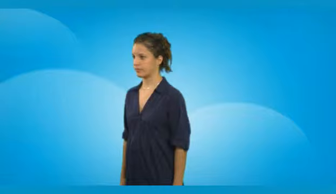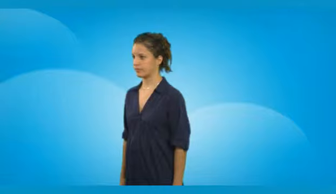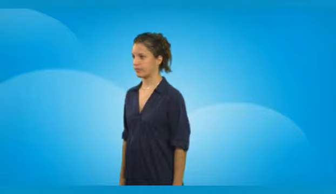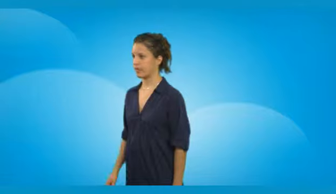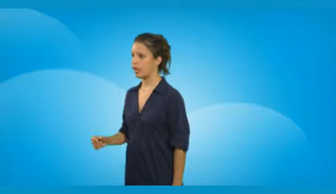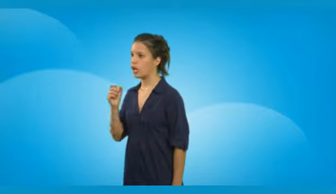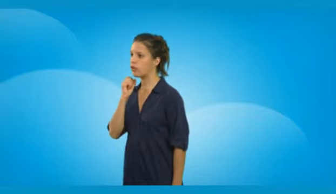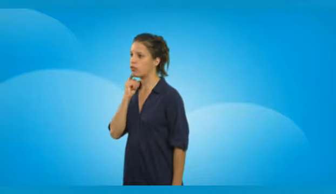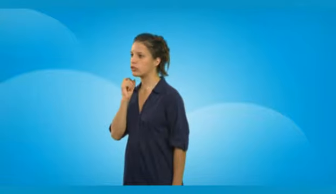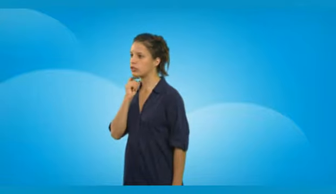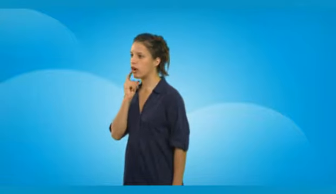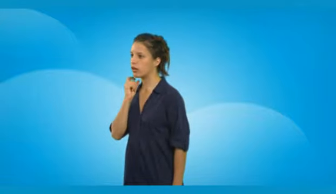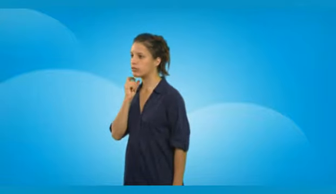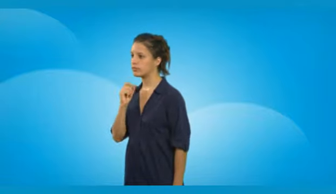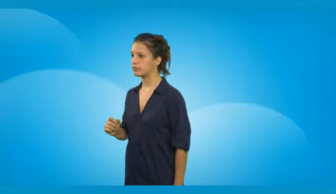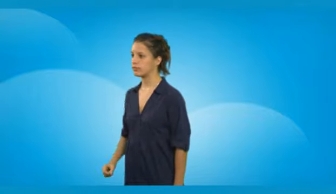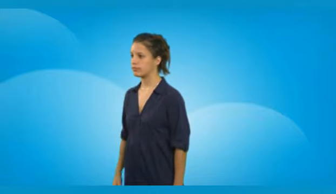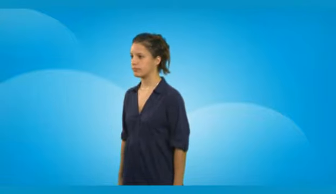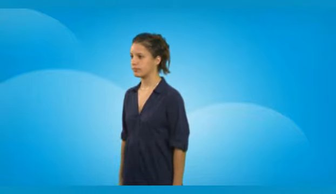Vodka